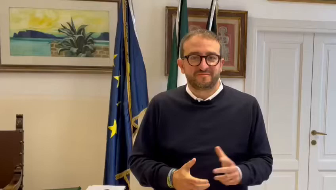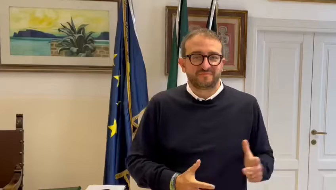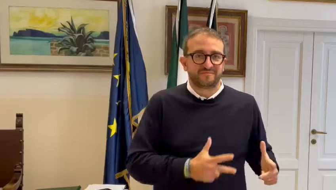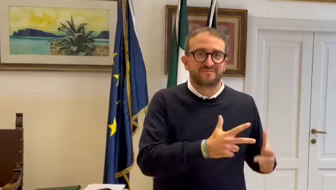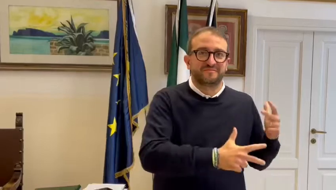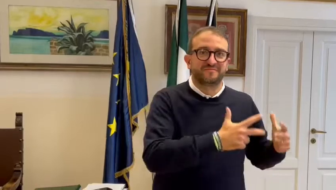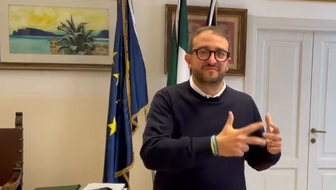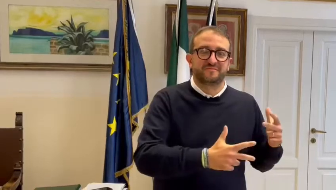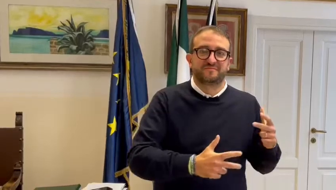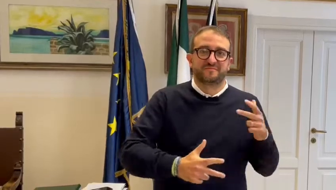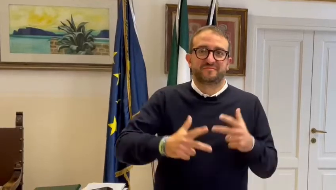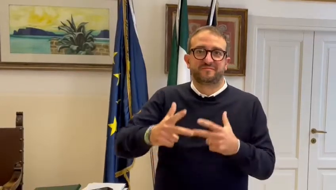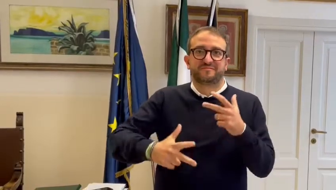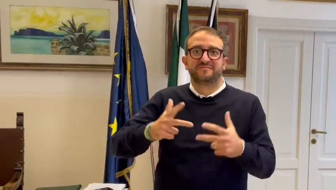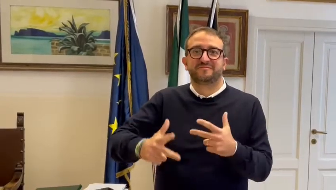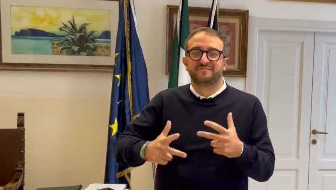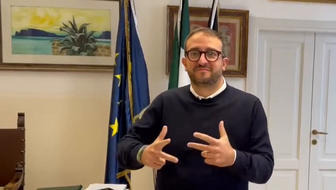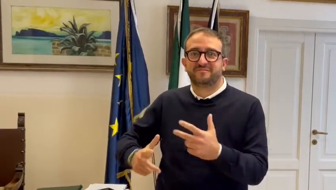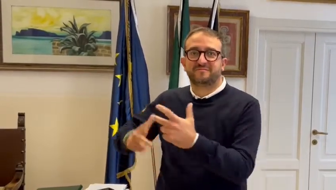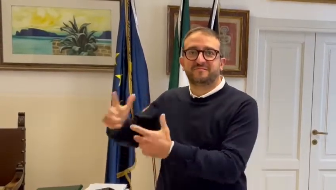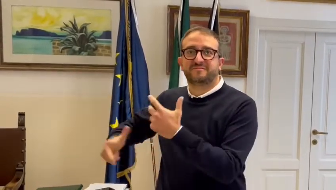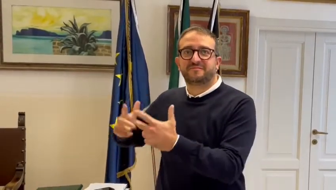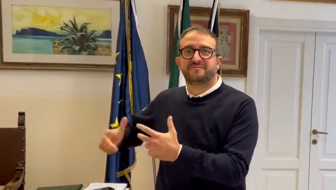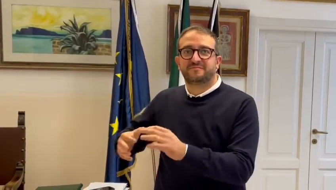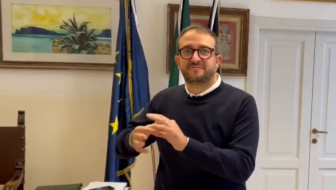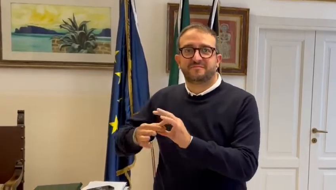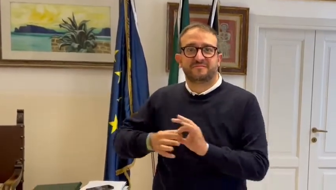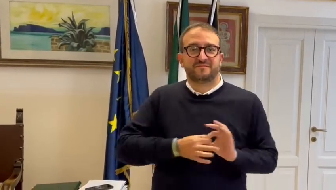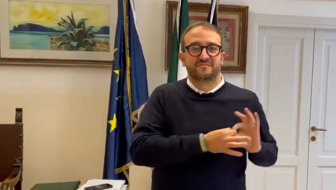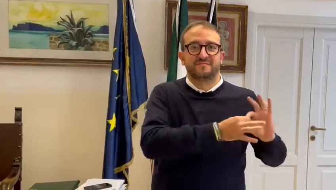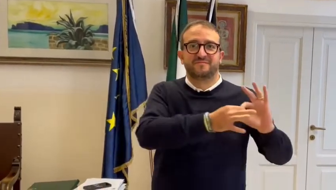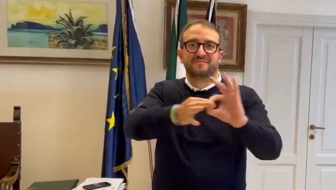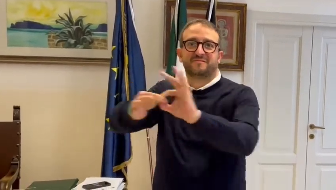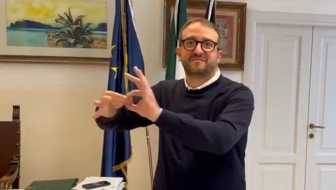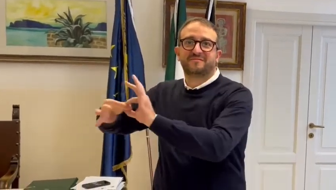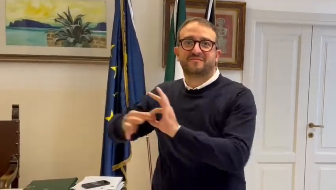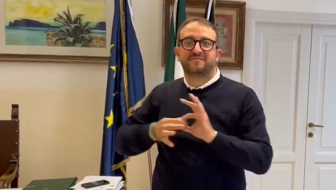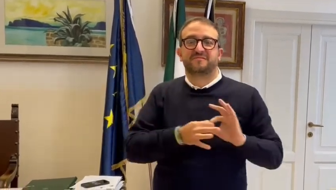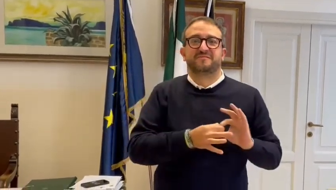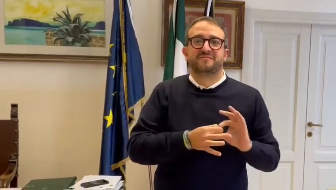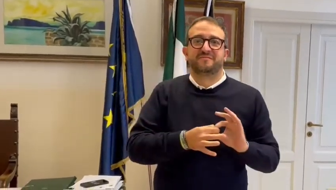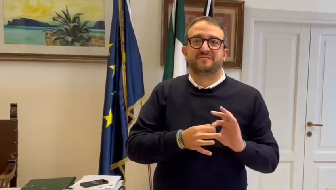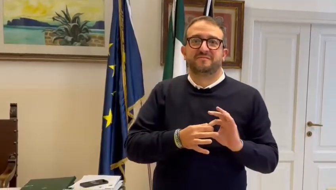Pierluigi Biondo, Sindaco dell’Aquila